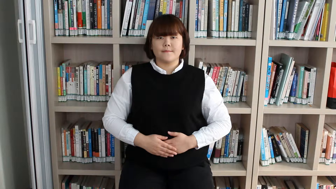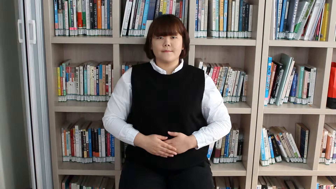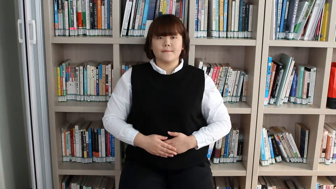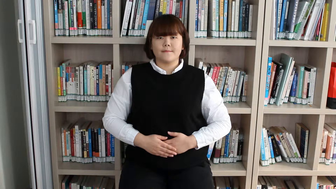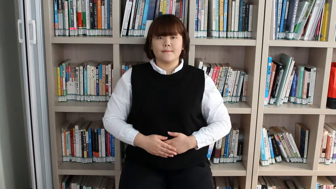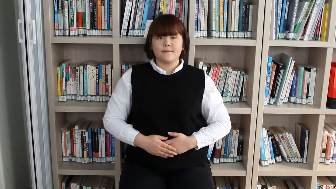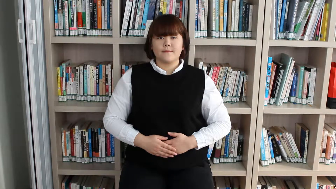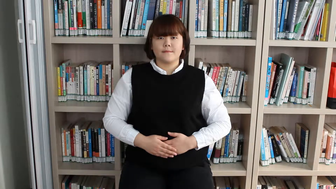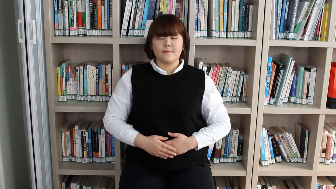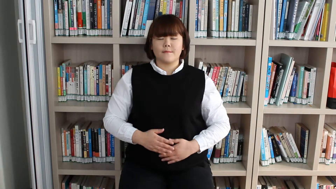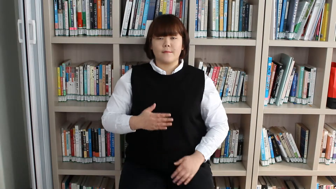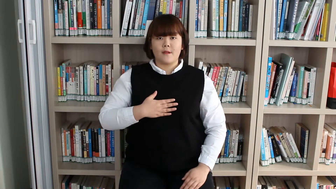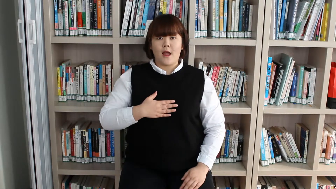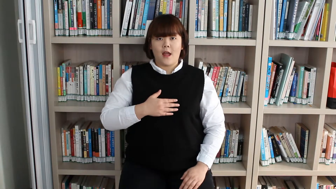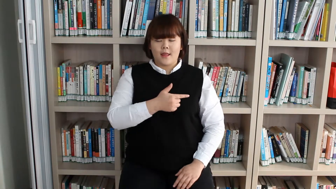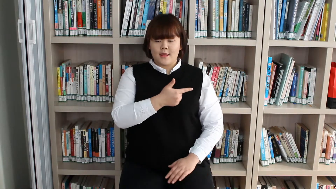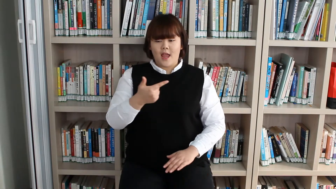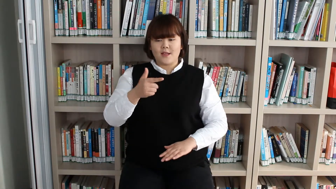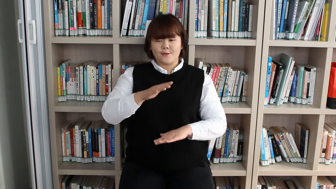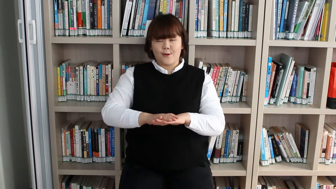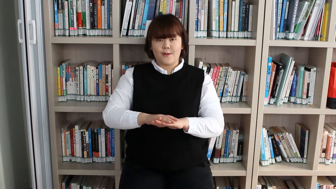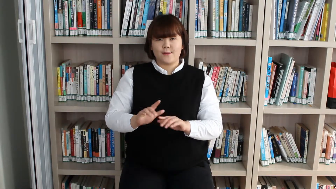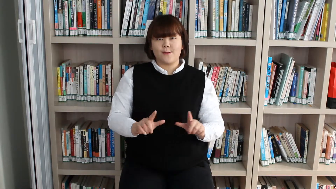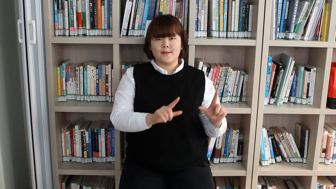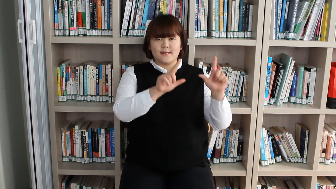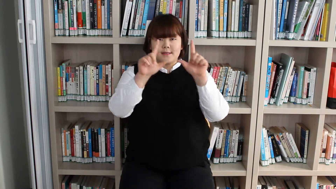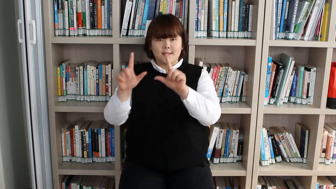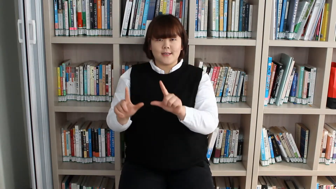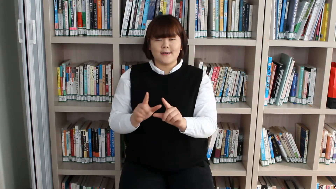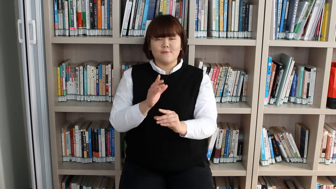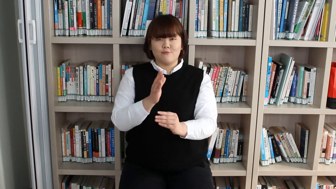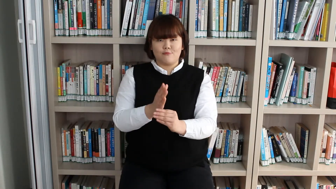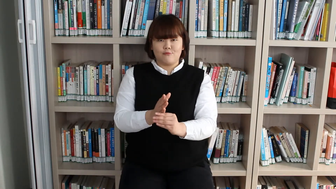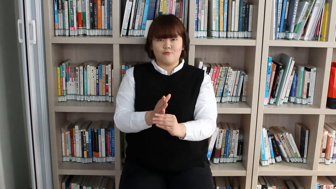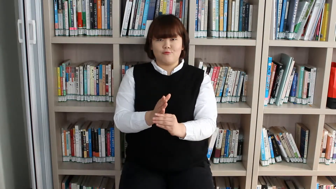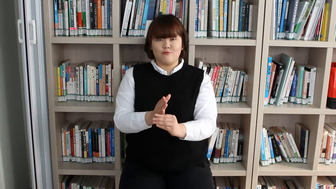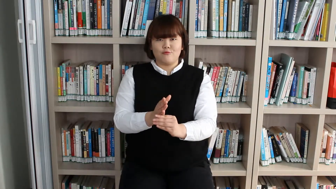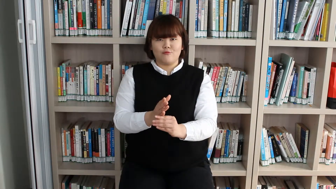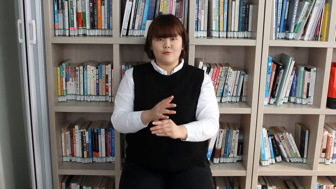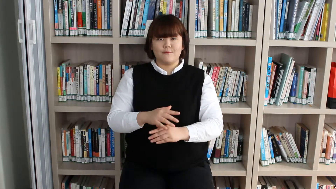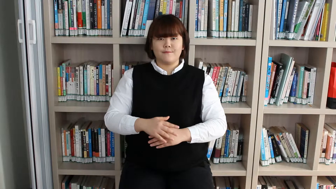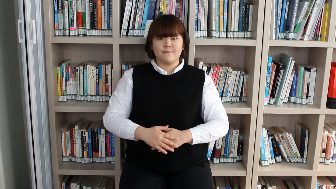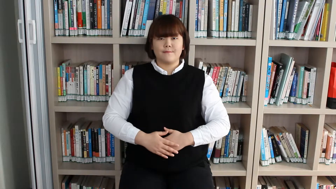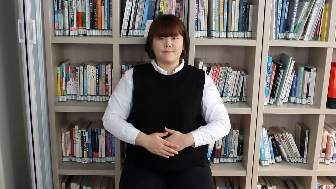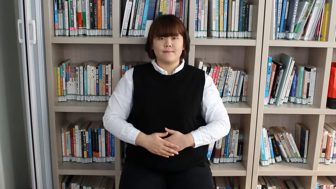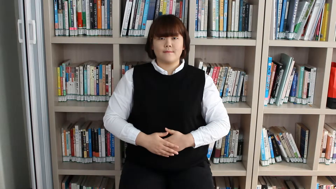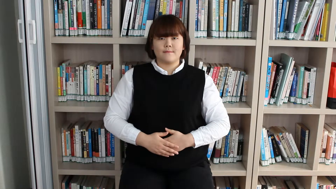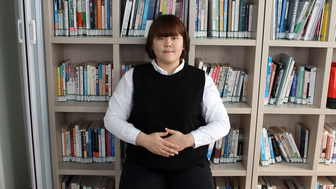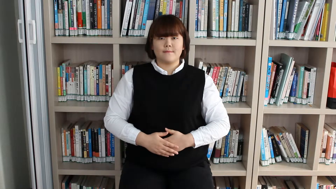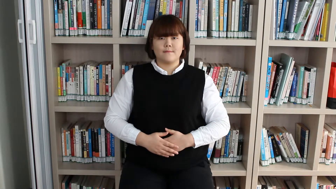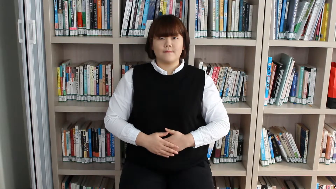나는대전에살고있어